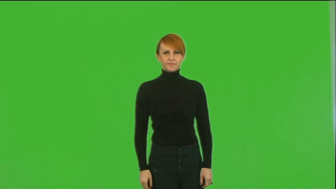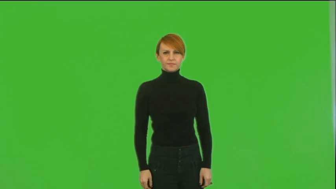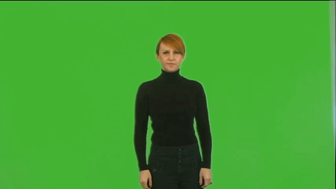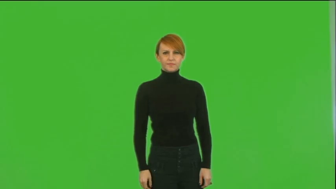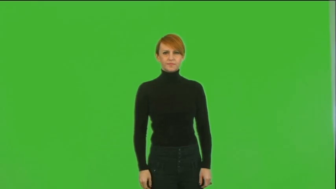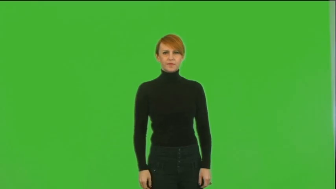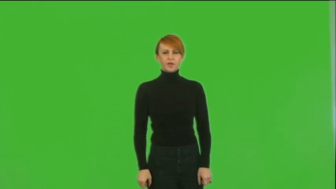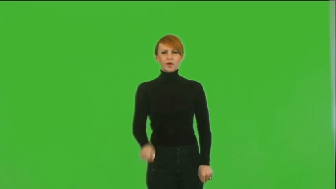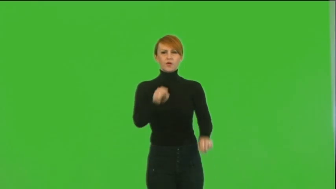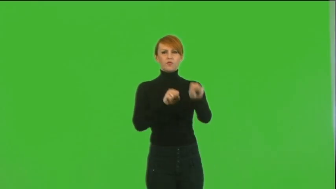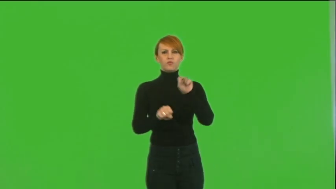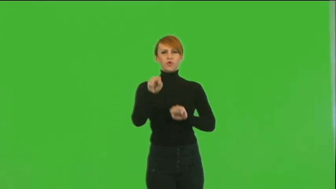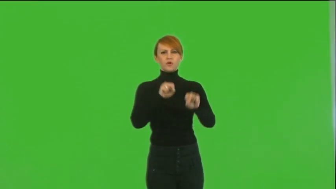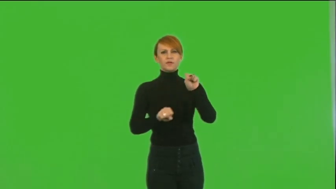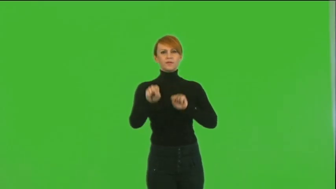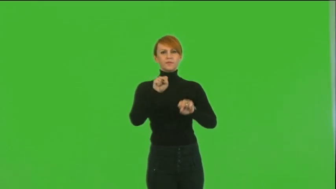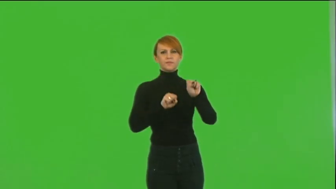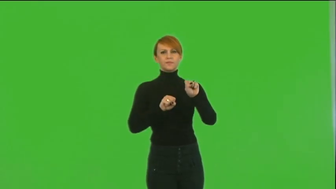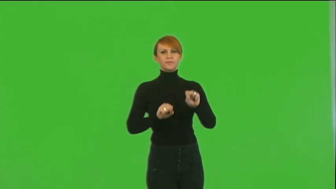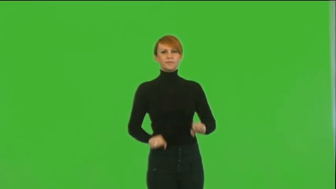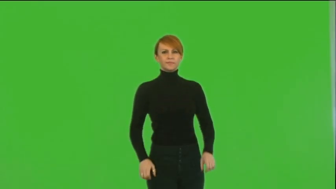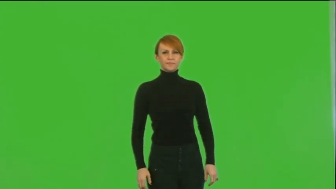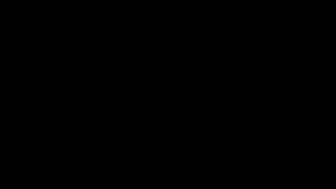Włochy